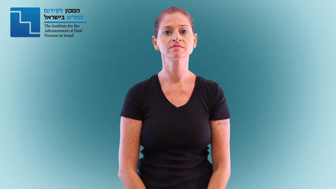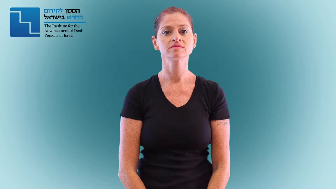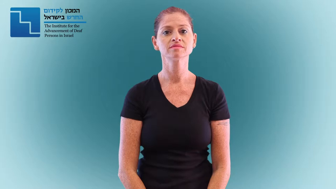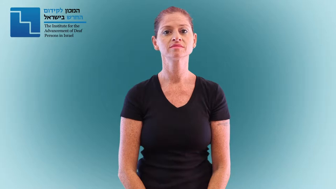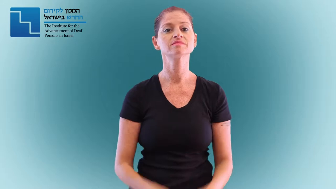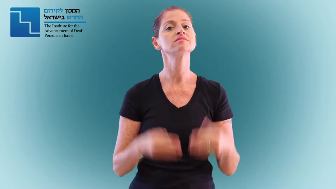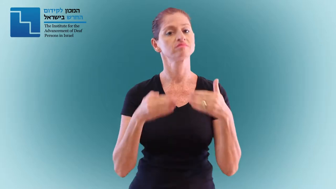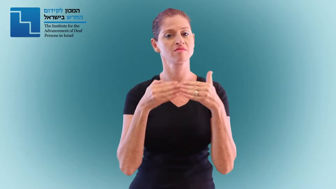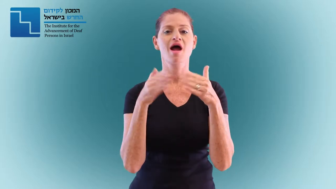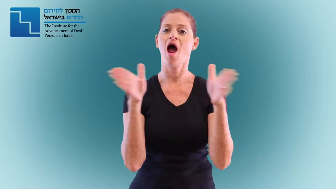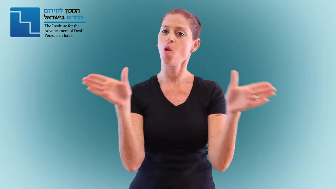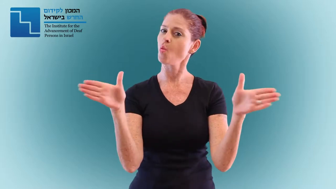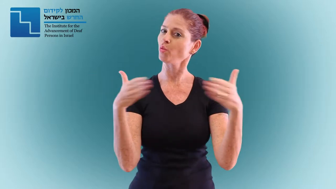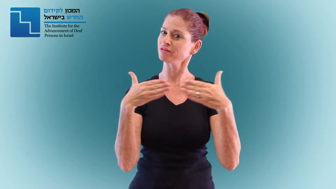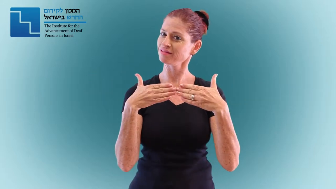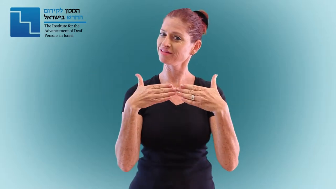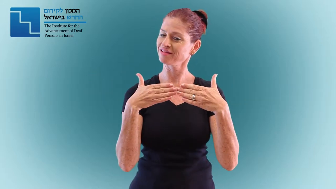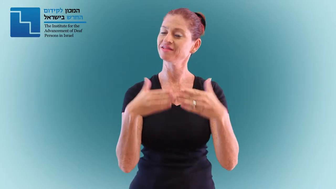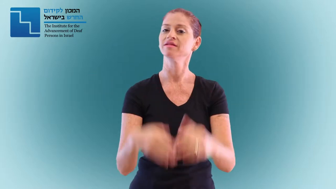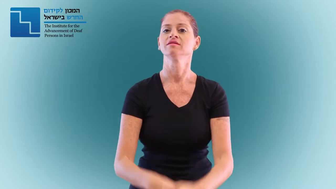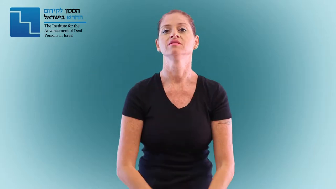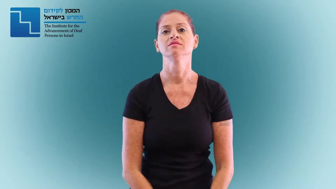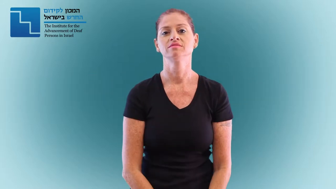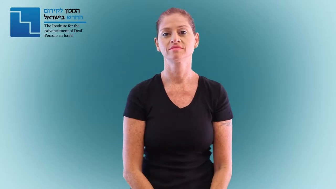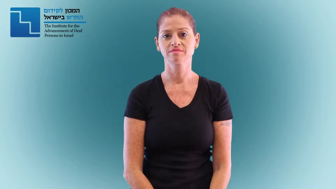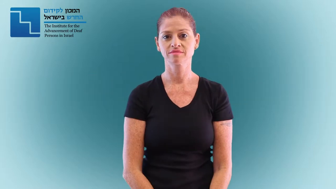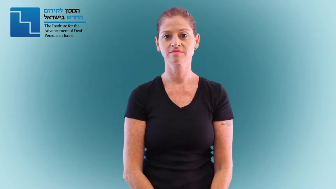חלון